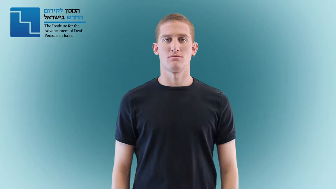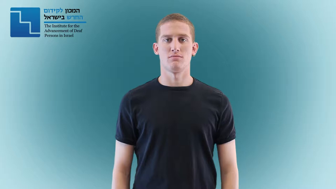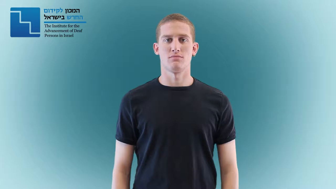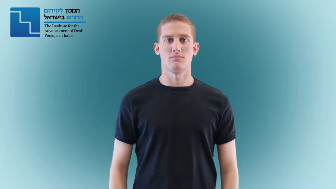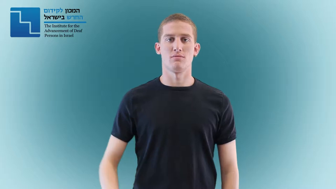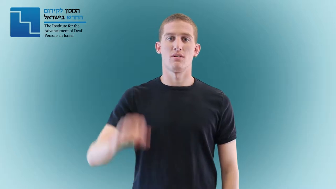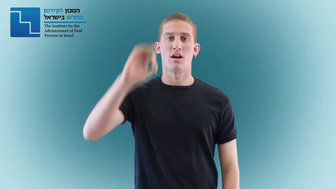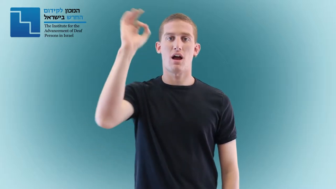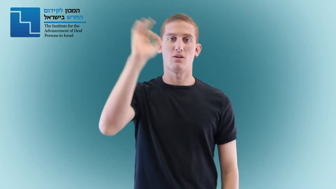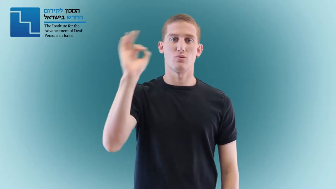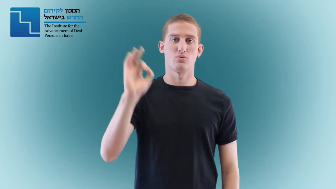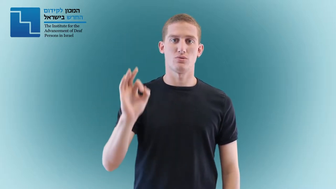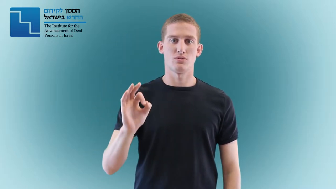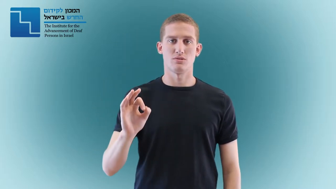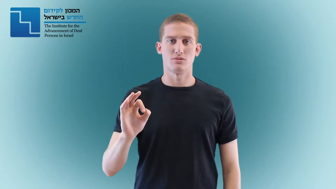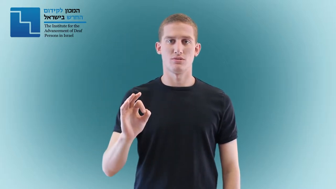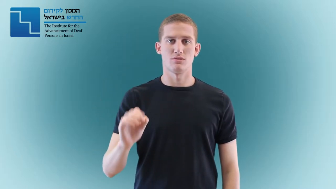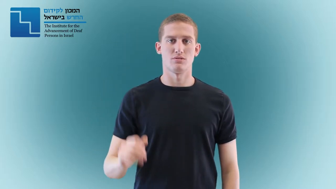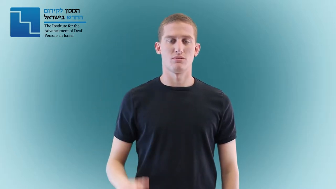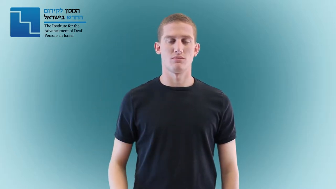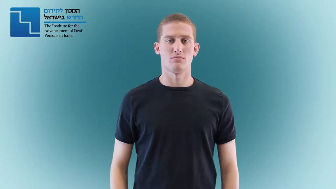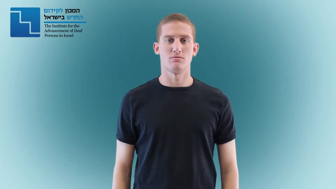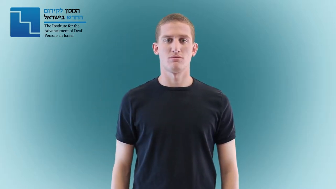אחוז